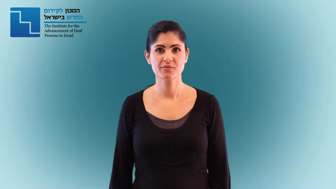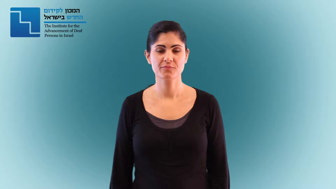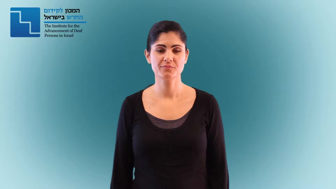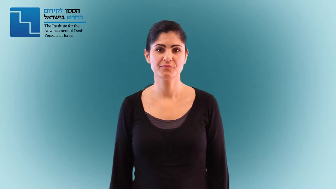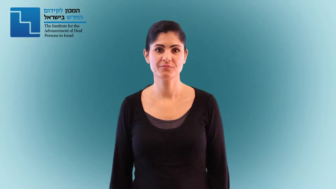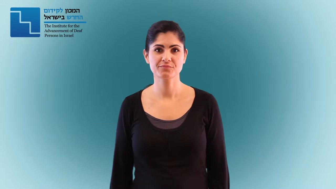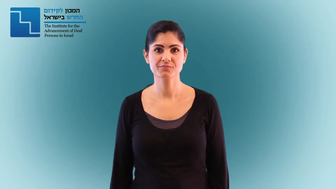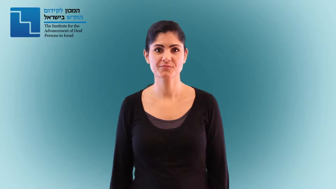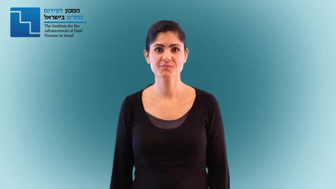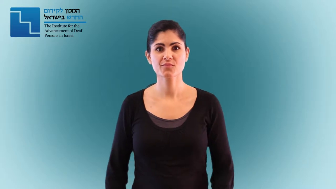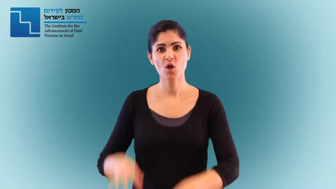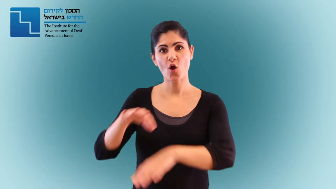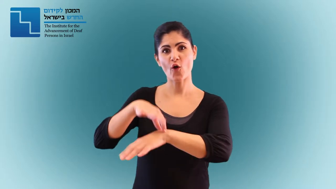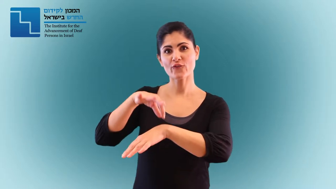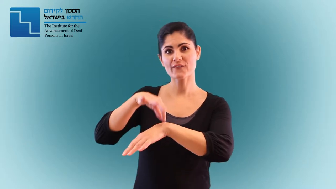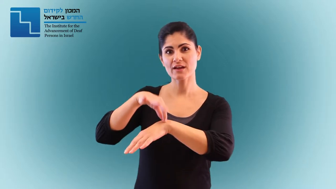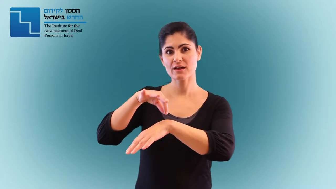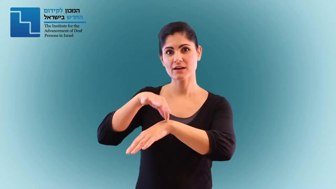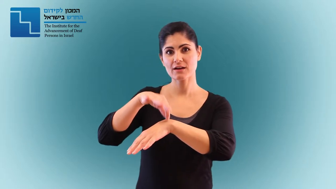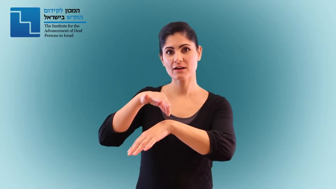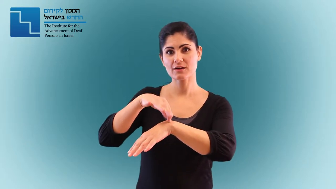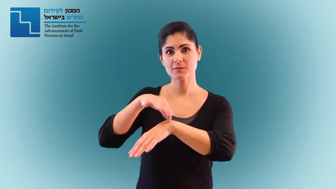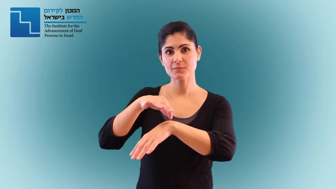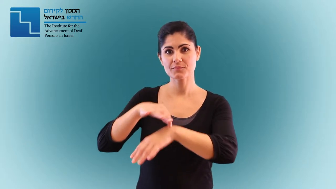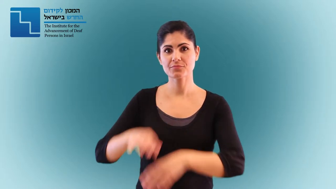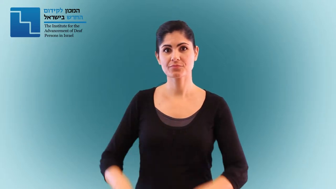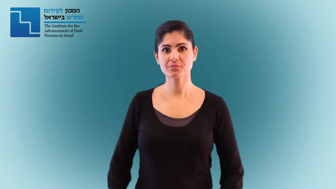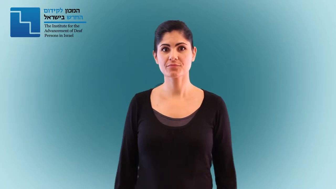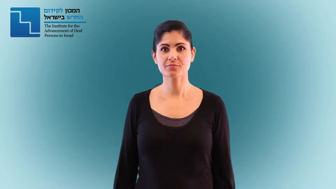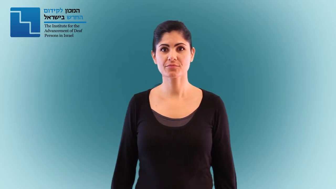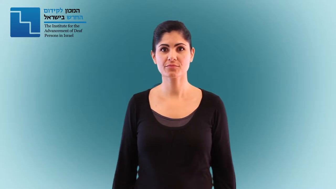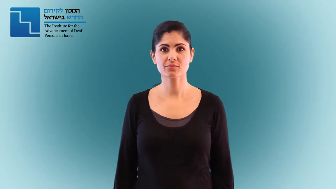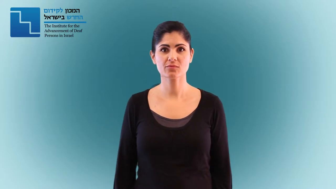רופא / רפואה